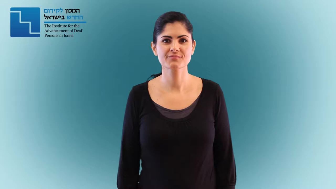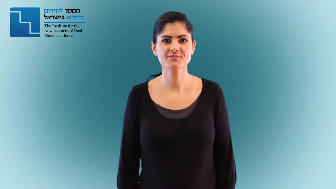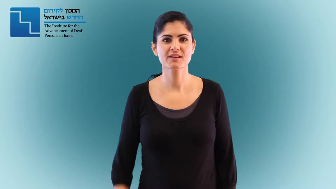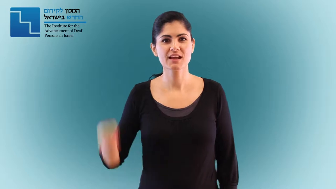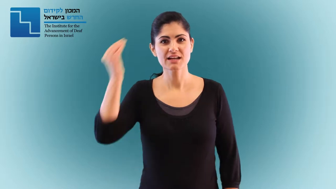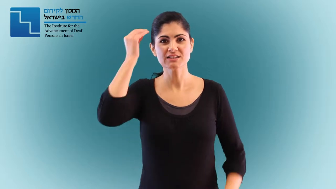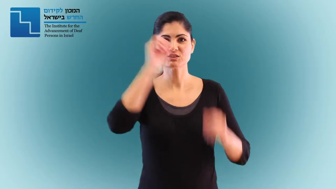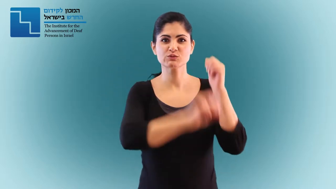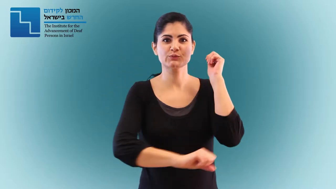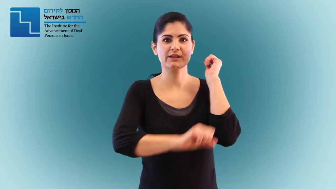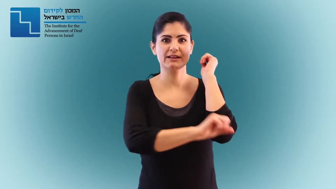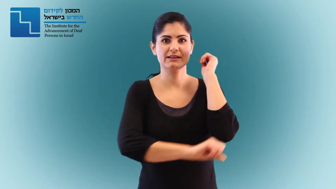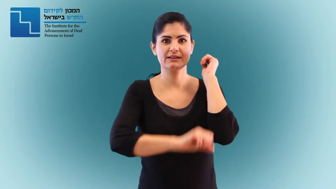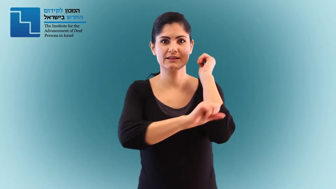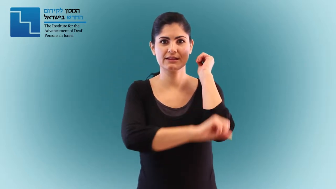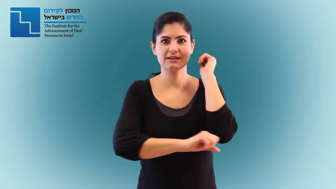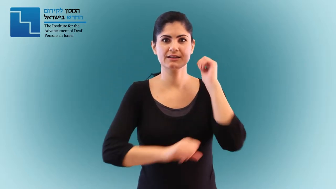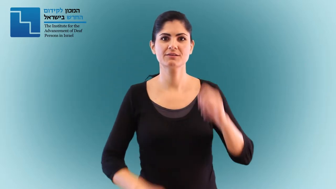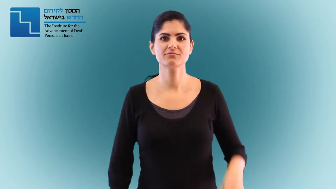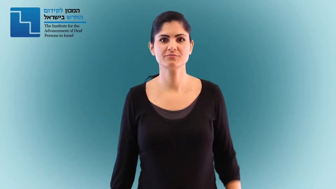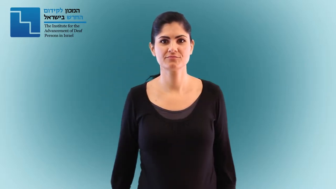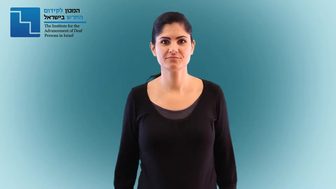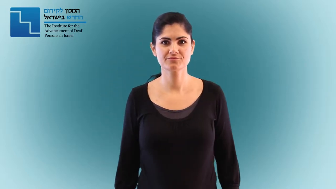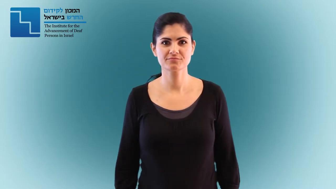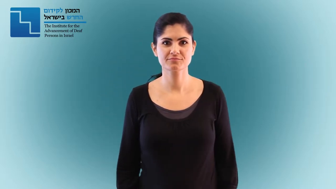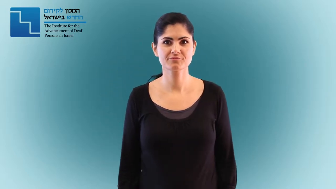סטודנט